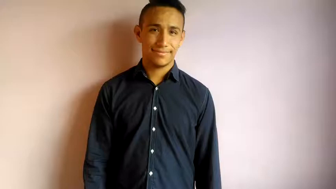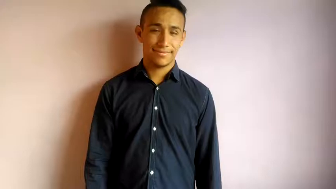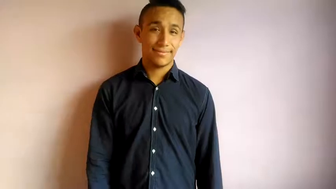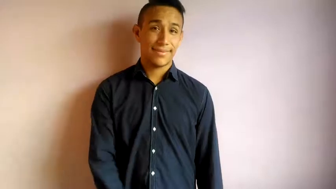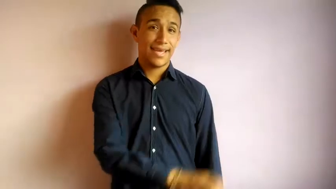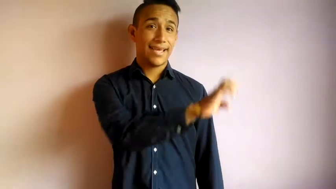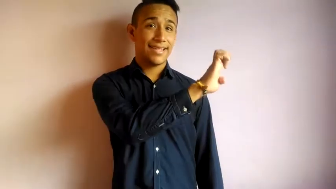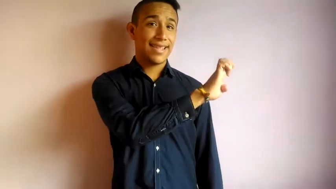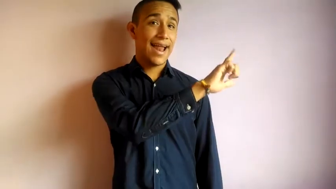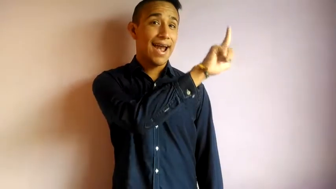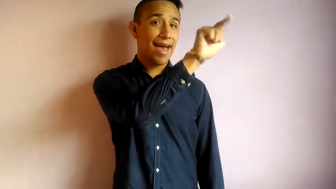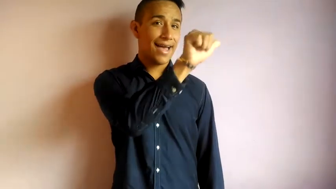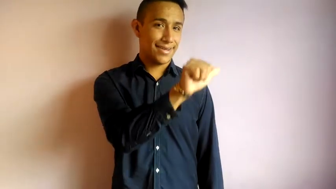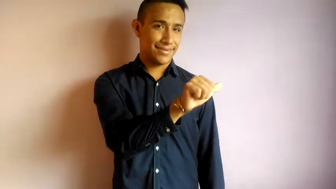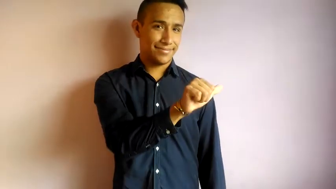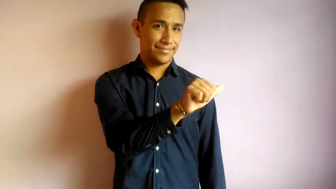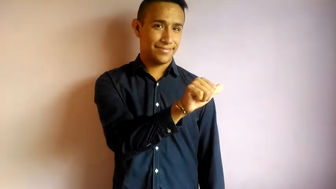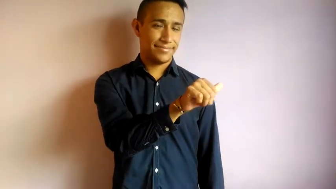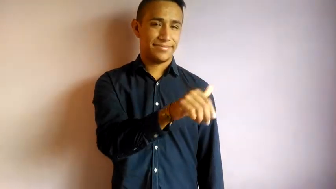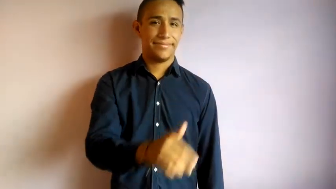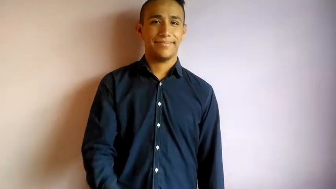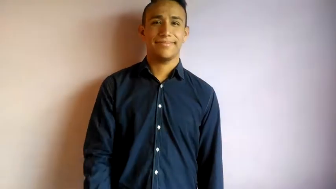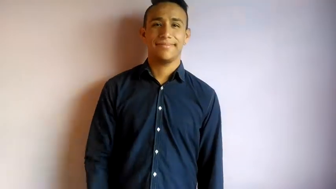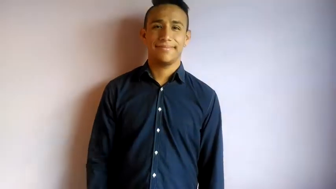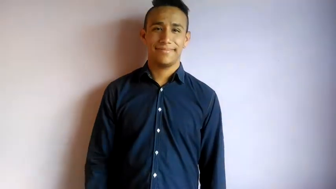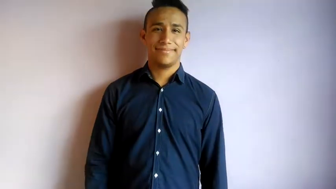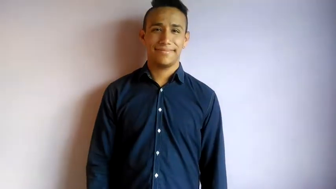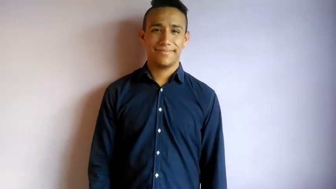ella